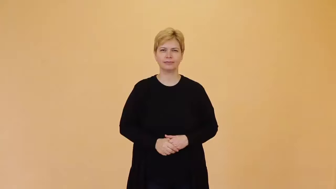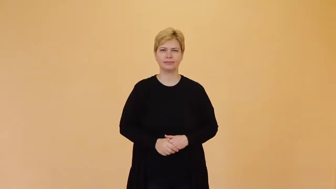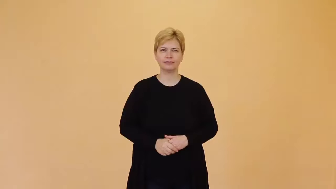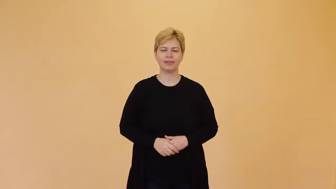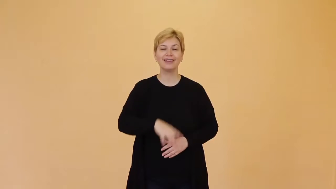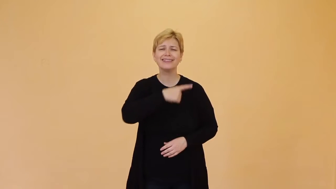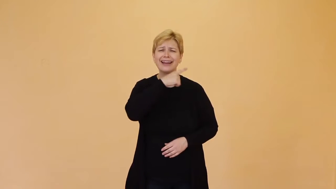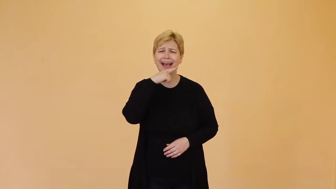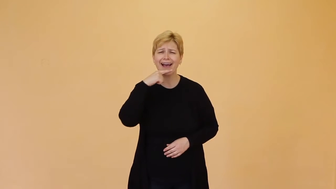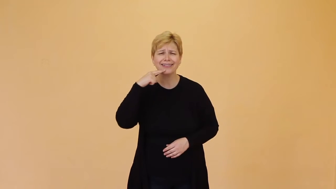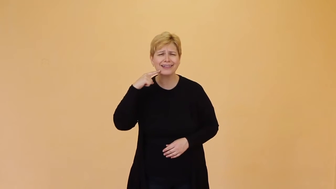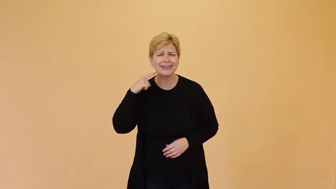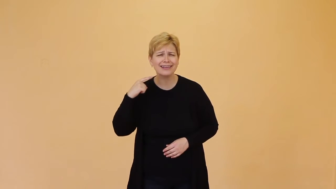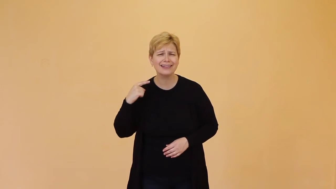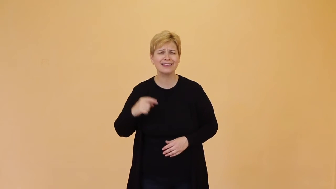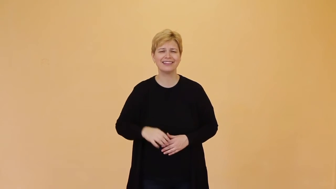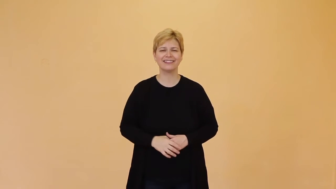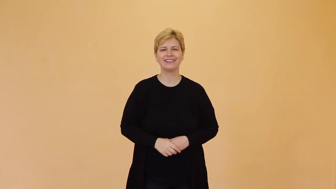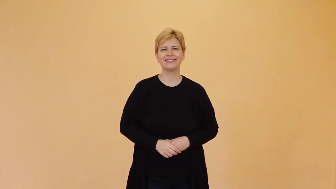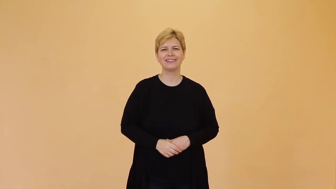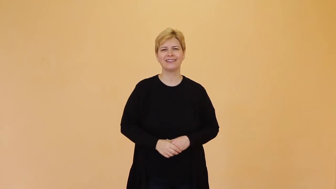sladký